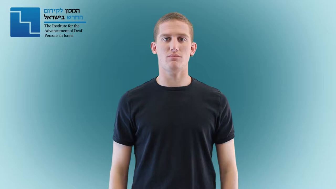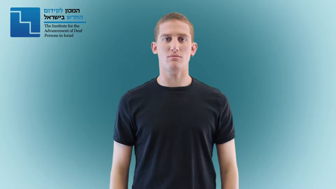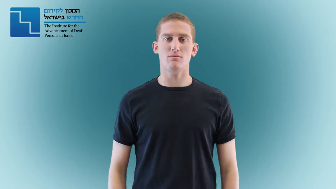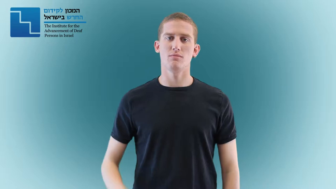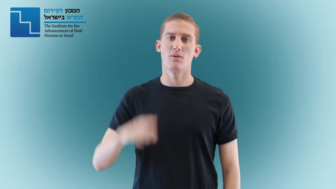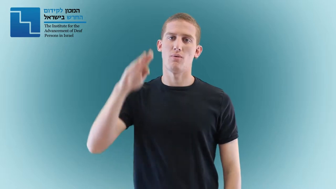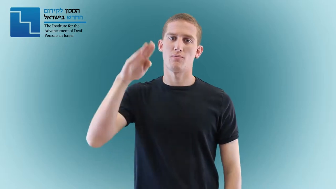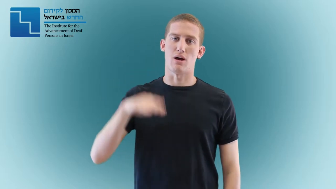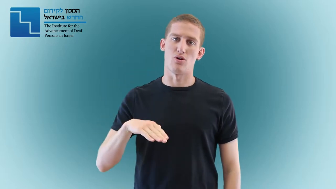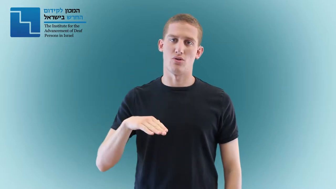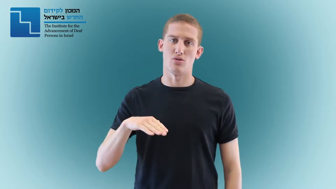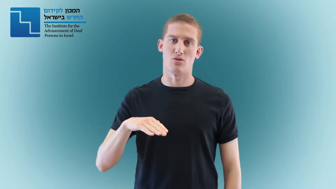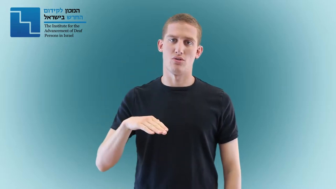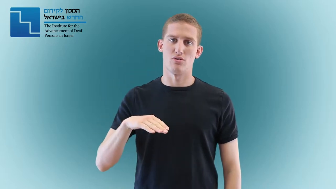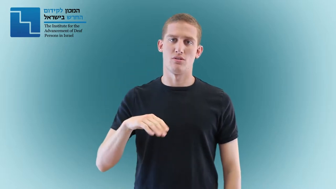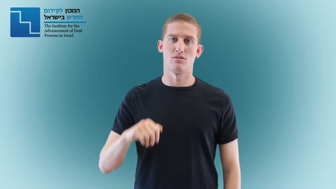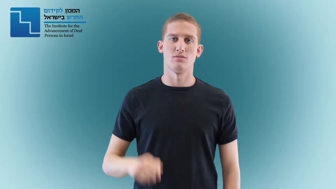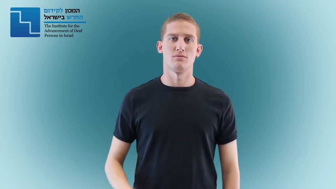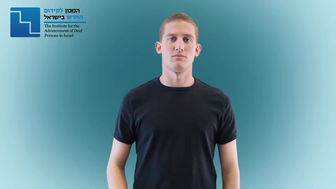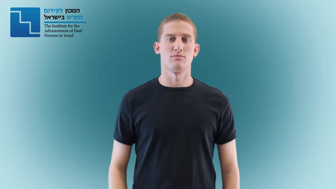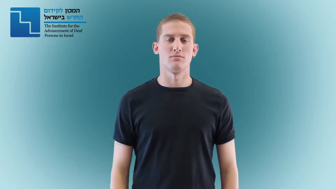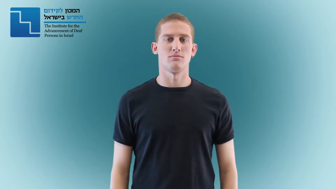פחות